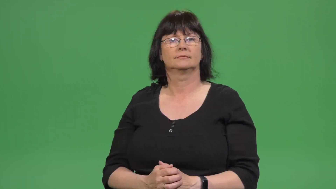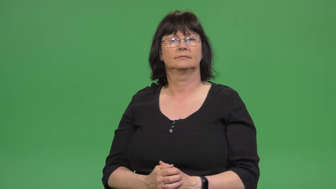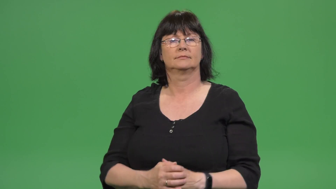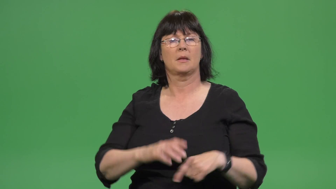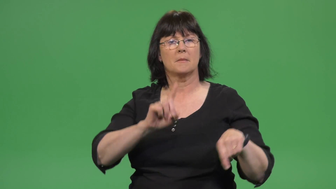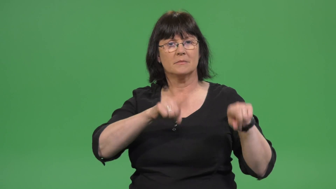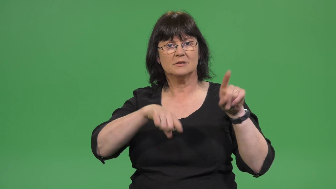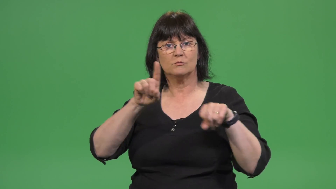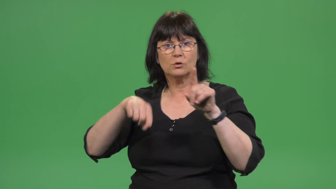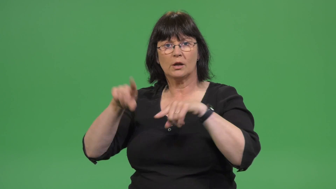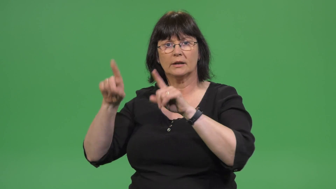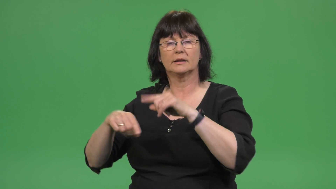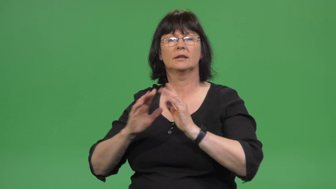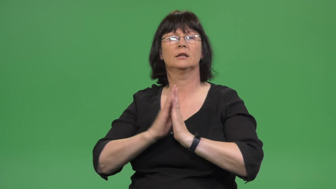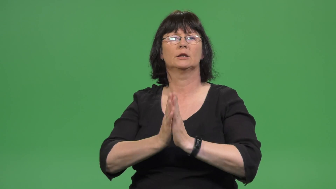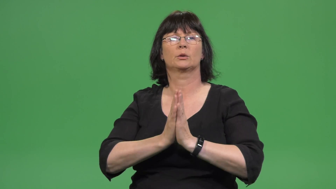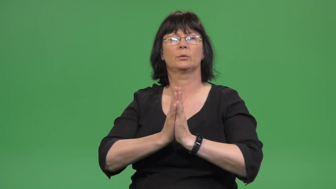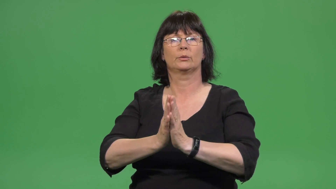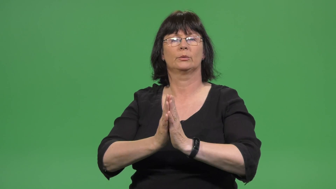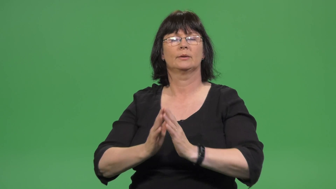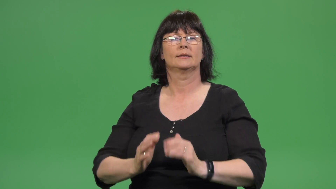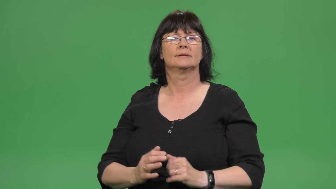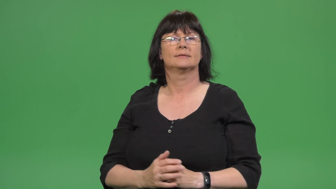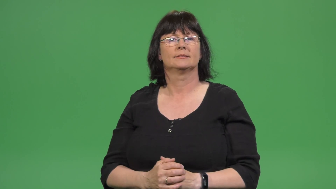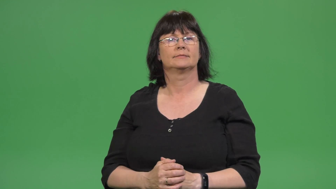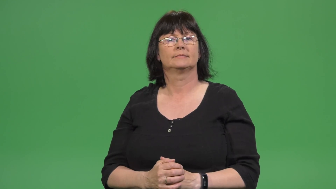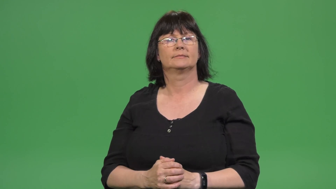mismunandi trú